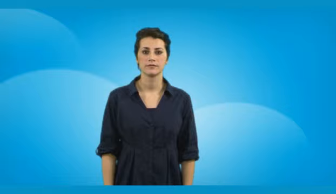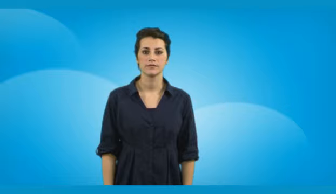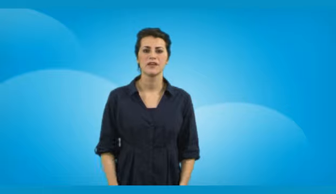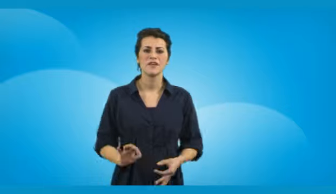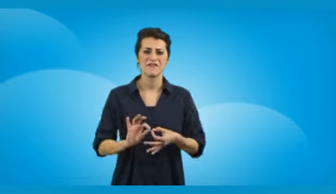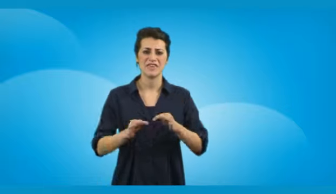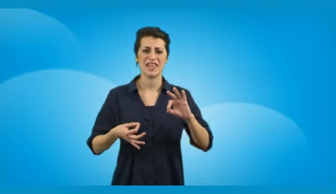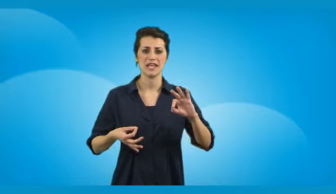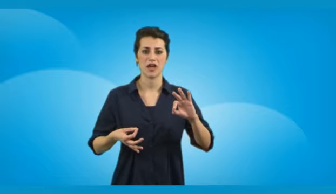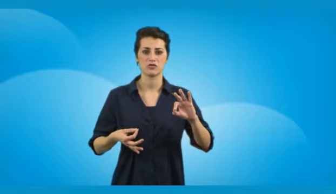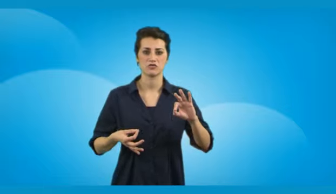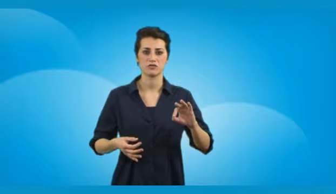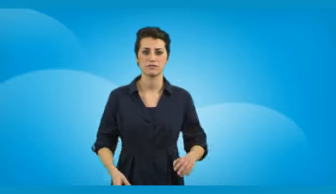Fényes